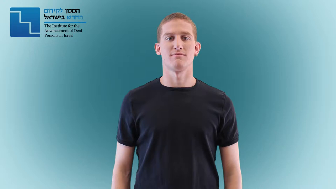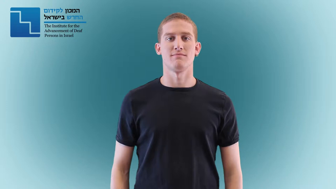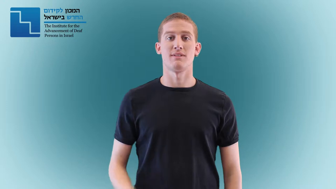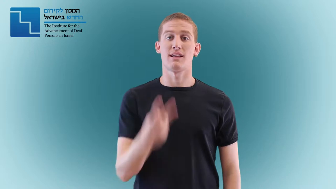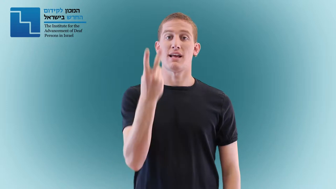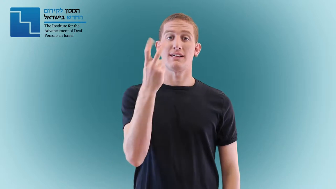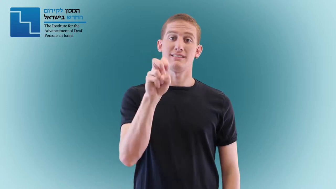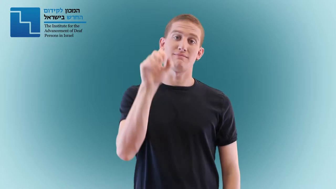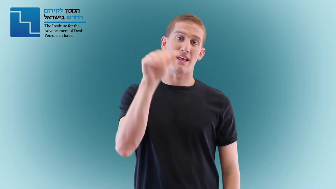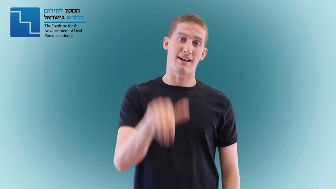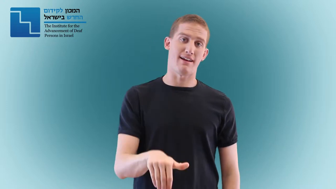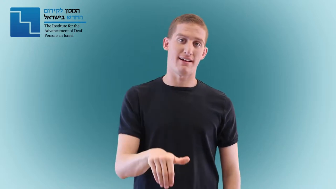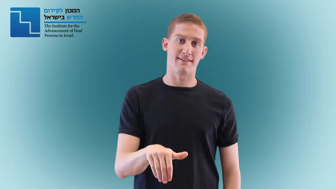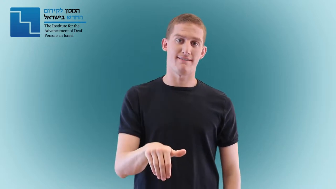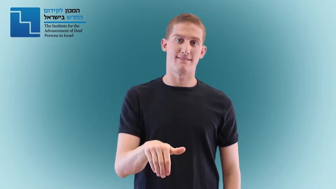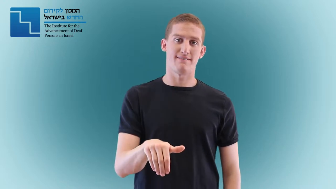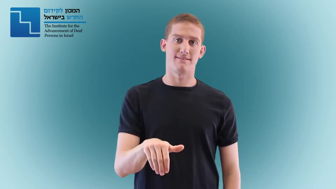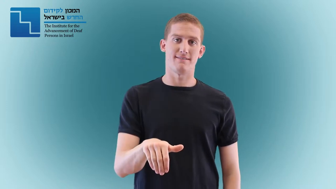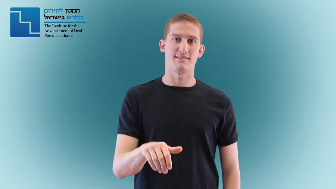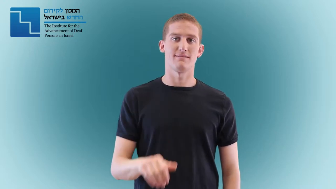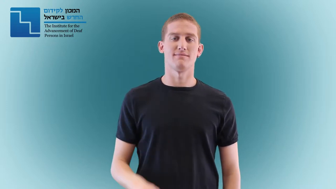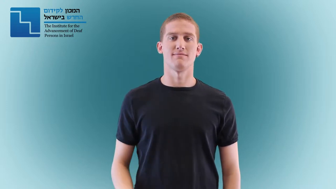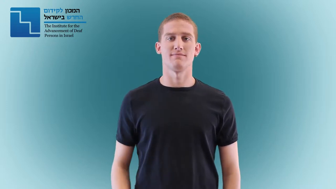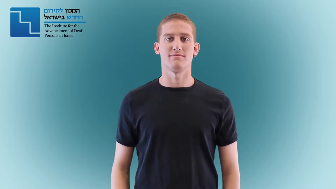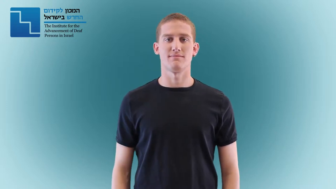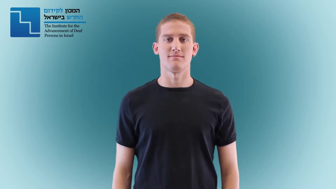עשרים אלף